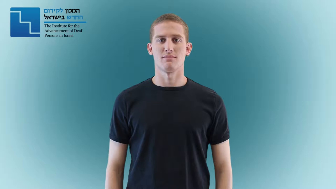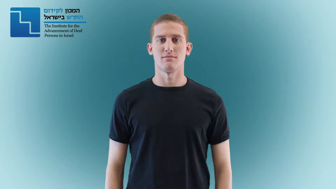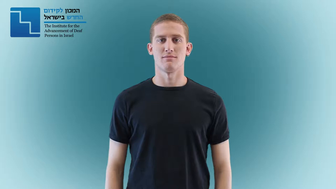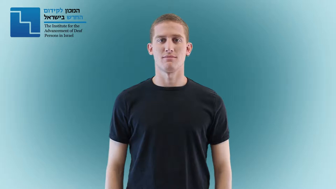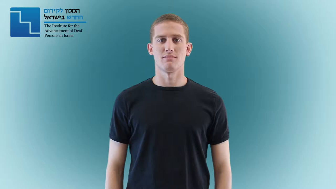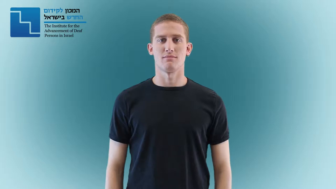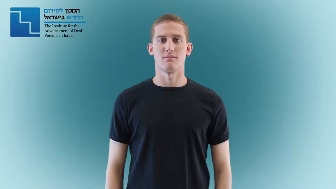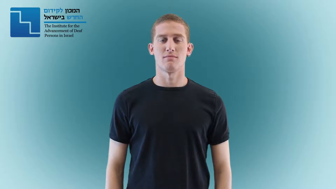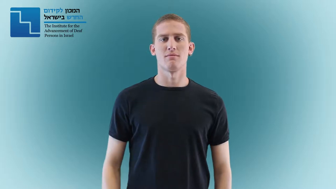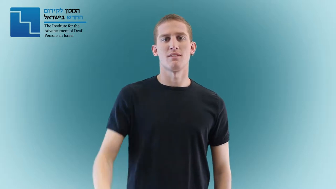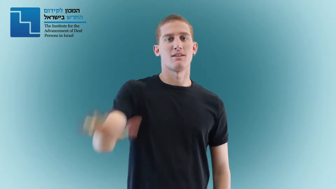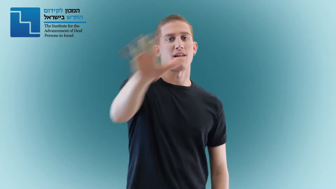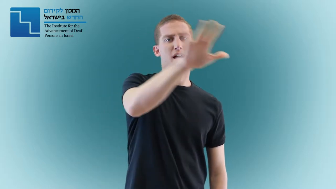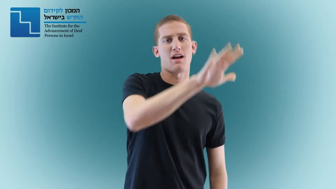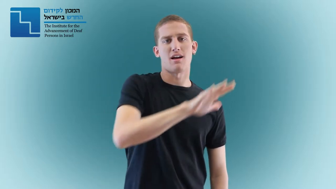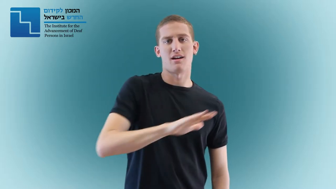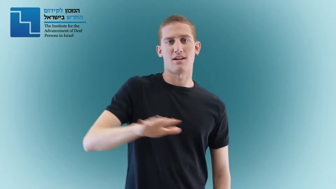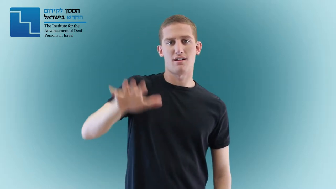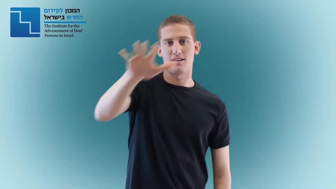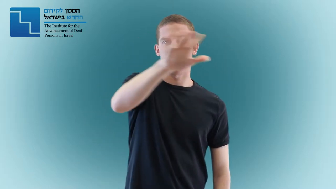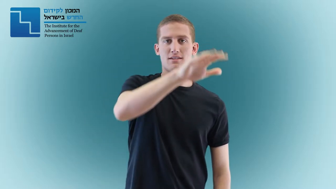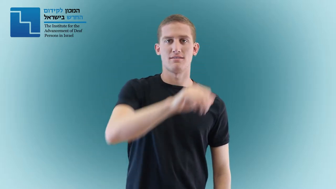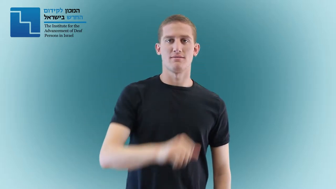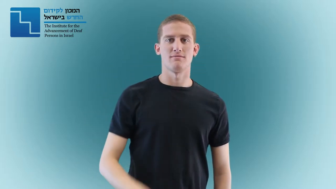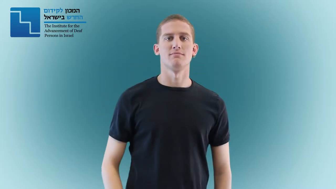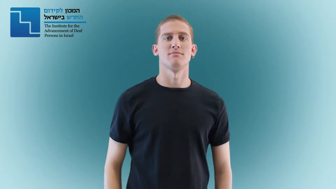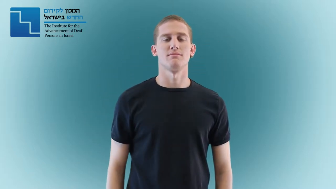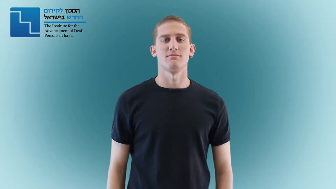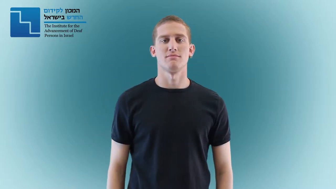קהל